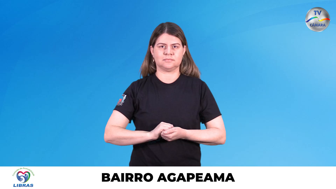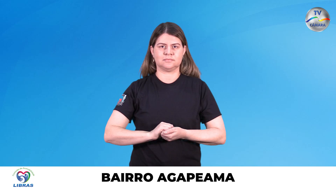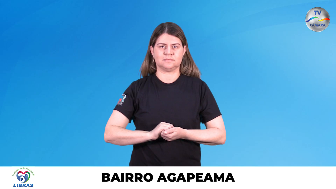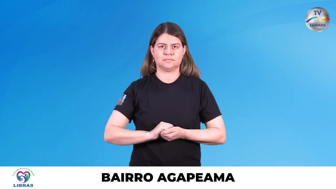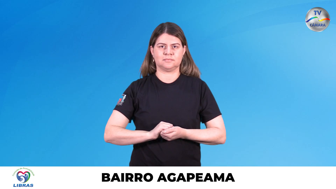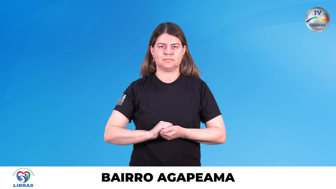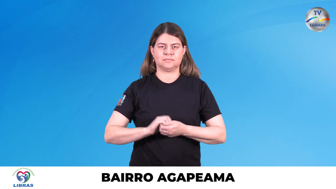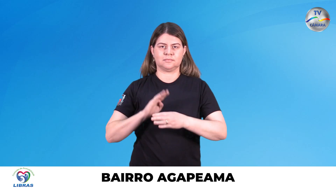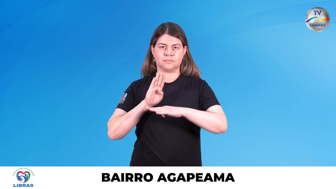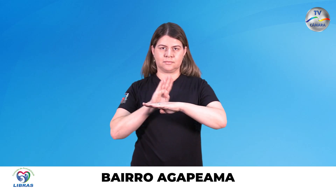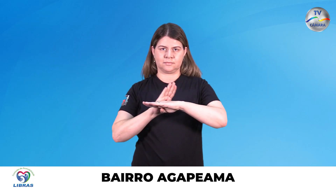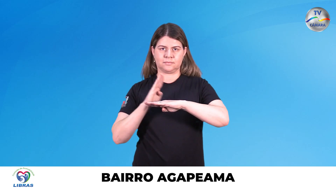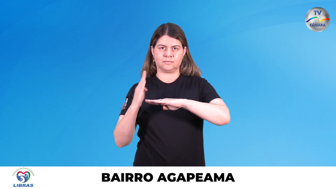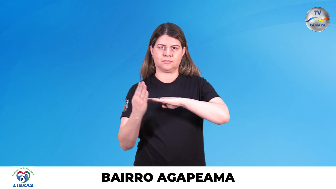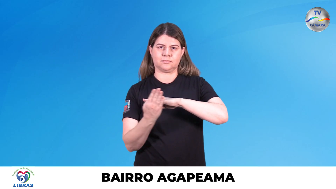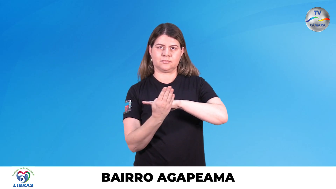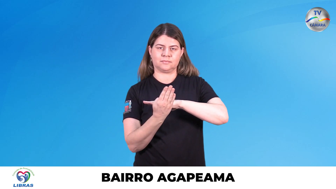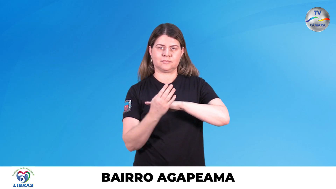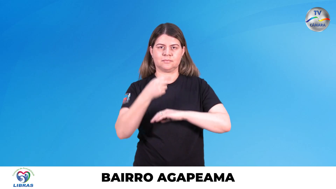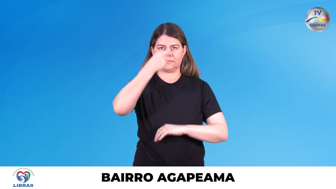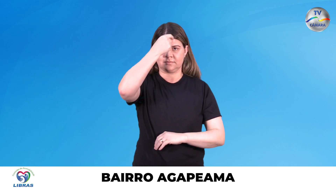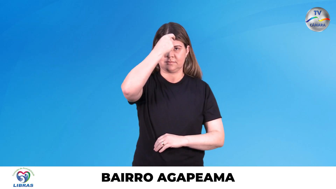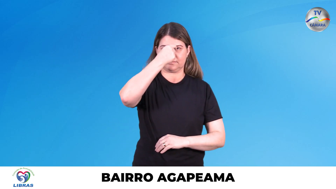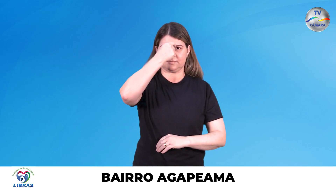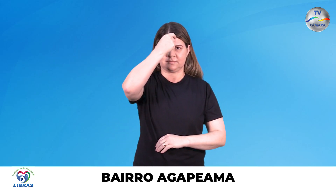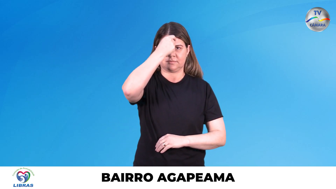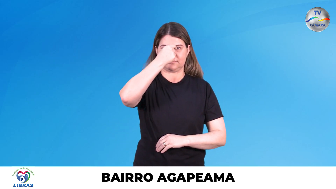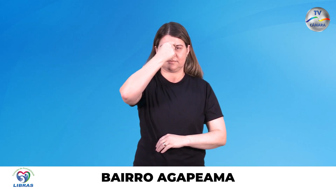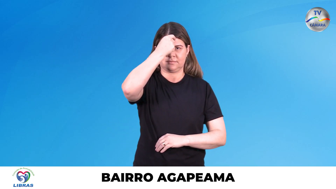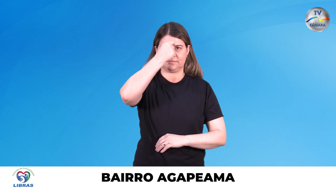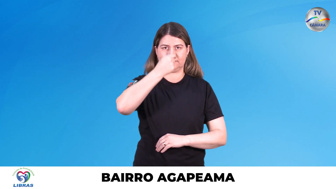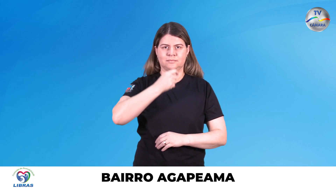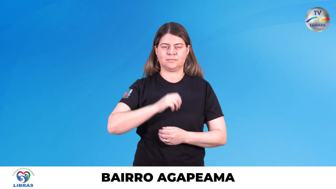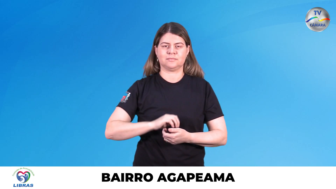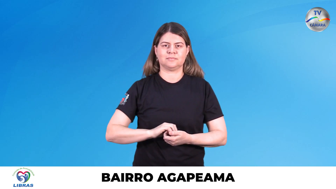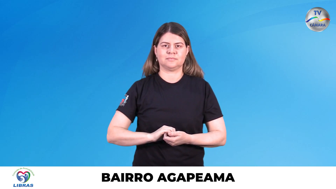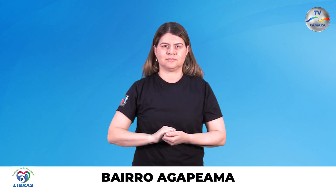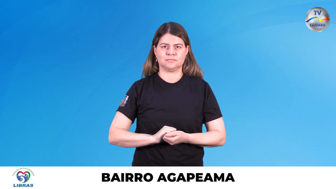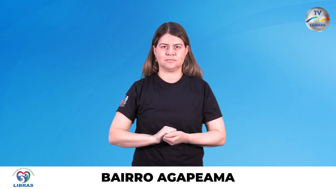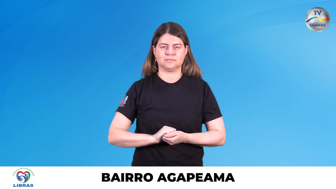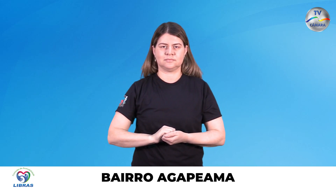Bairro Agapeama